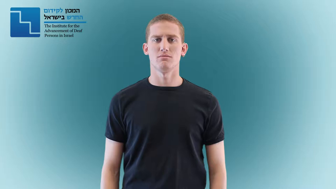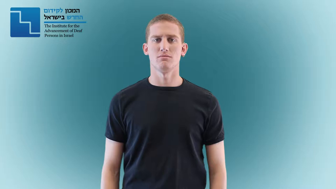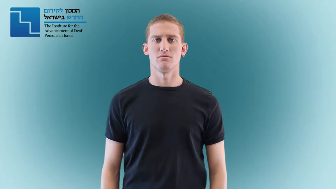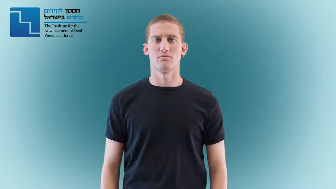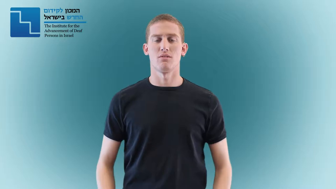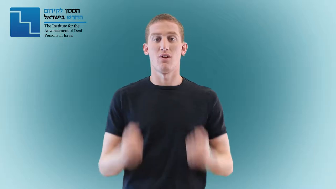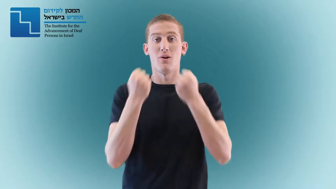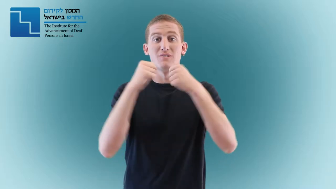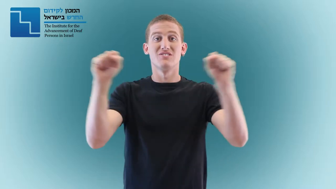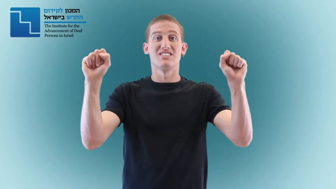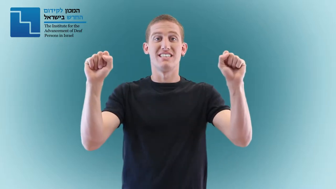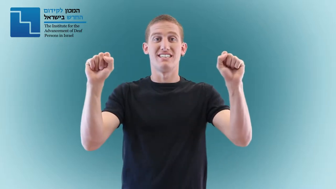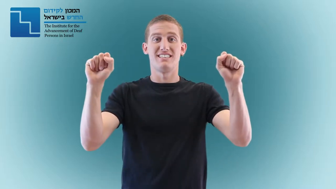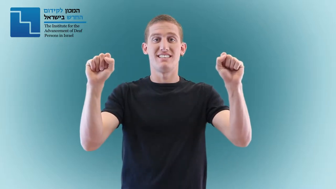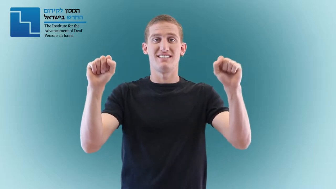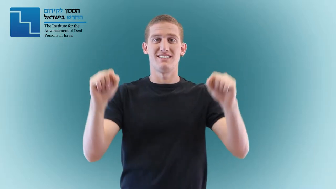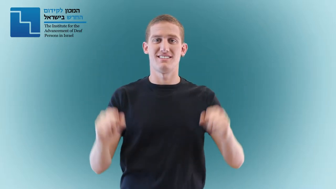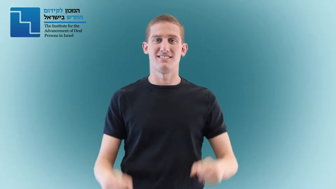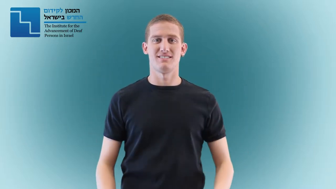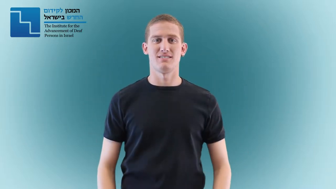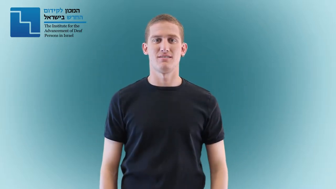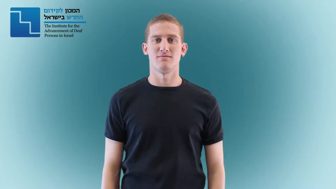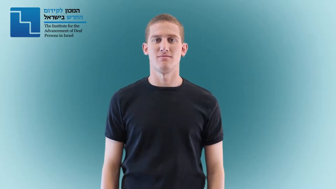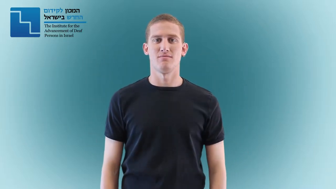חופשי